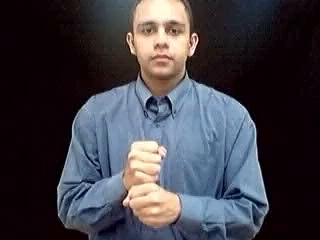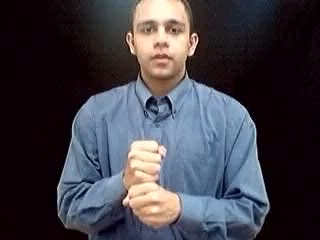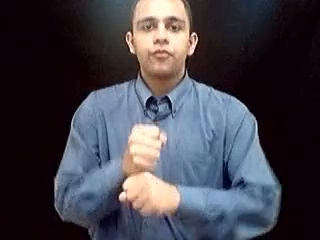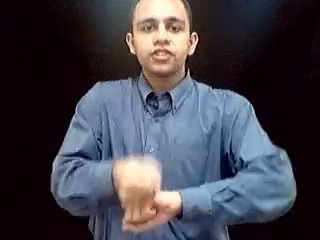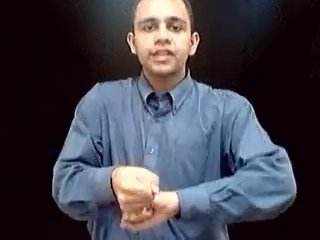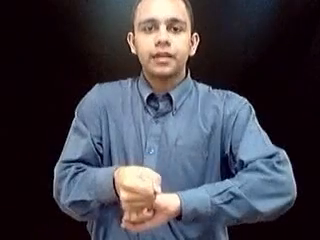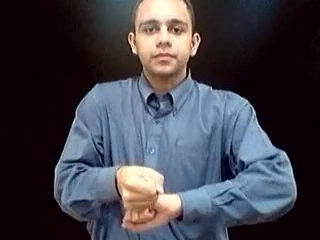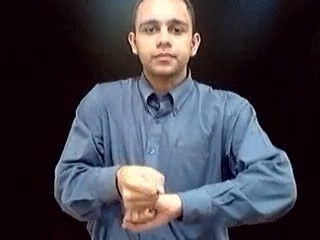forcar